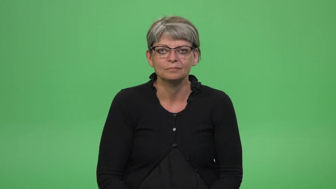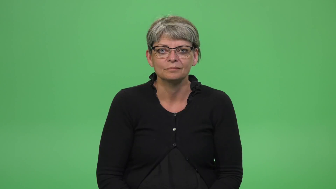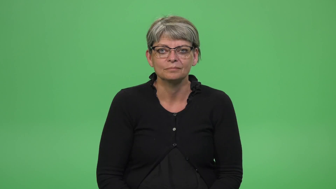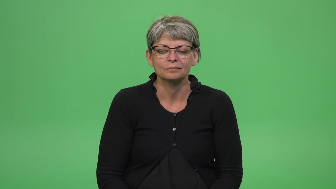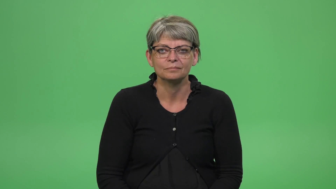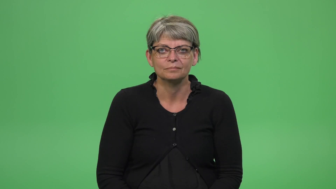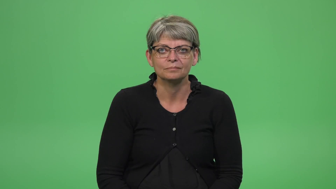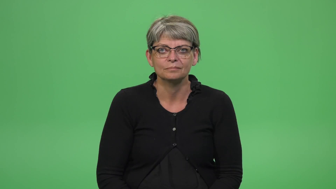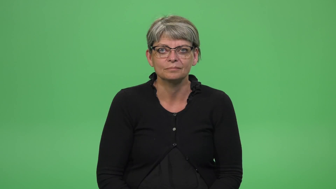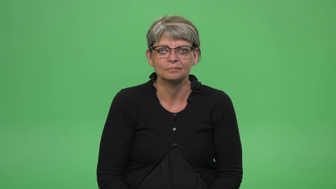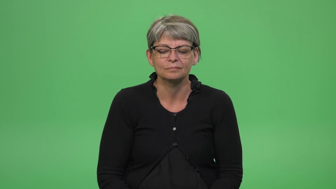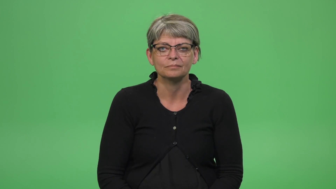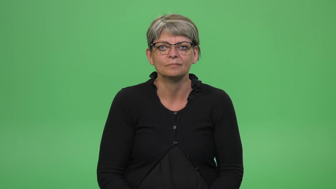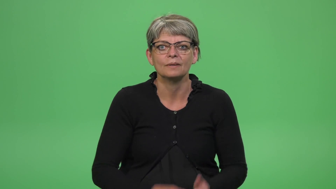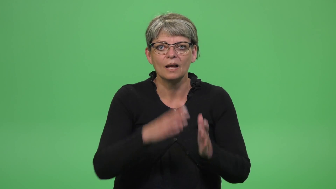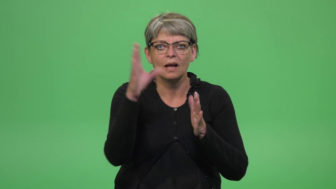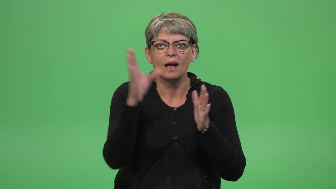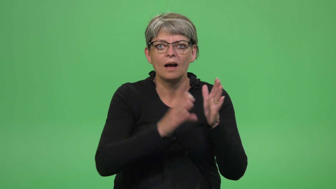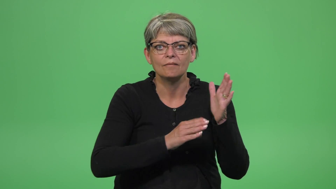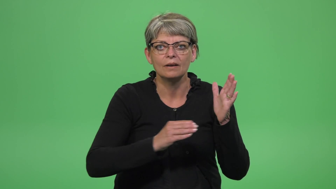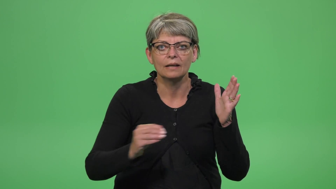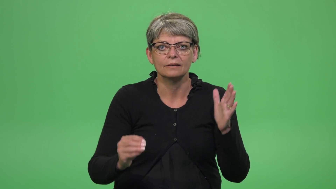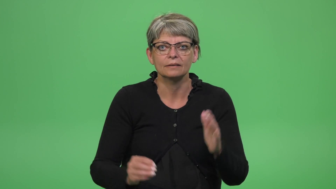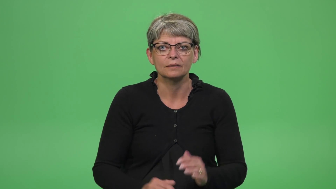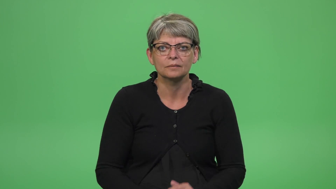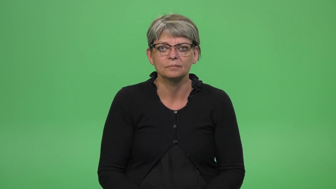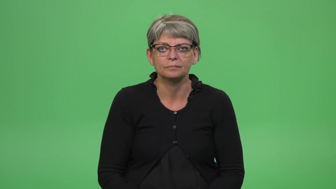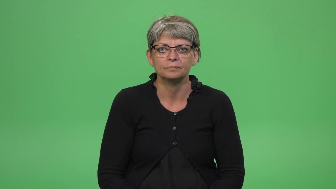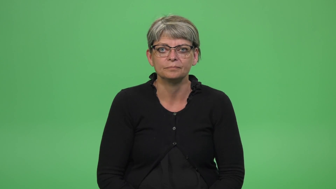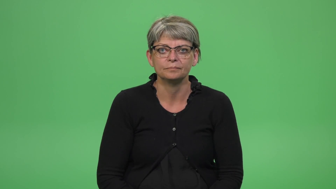Afleidd